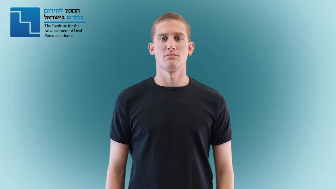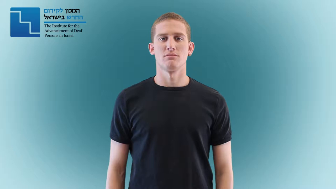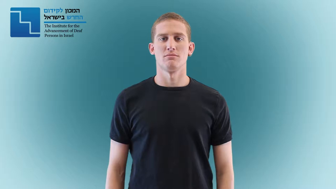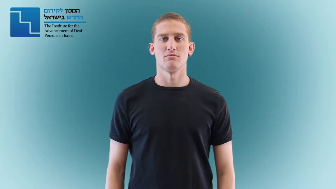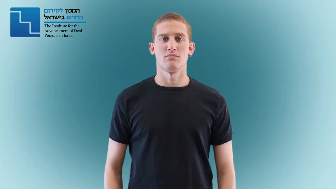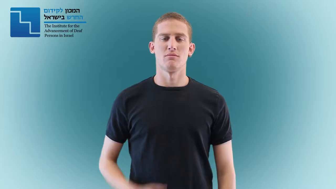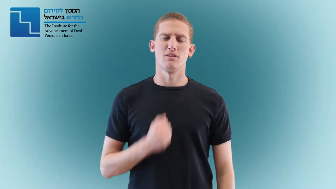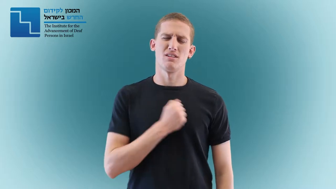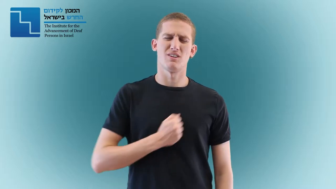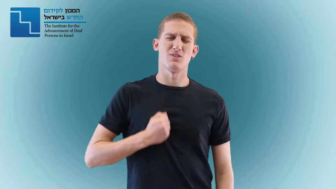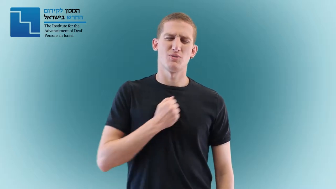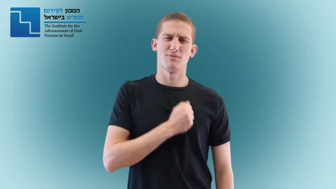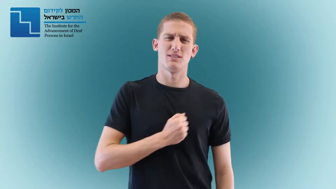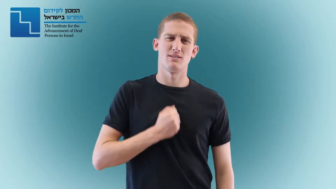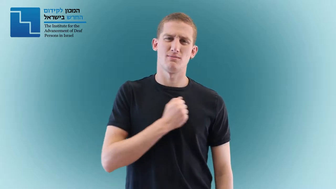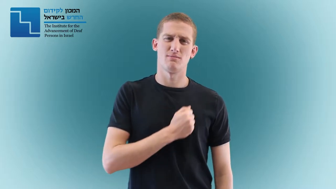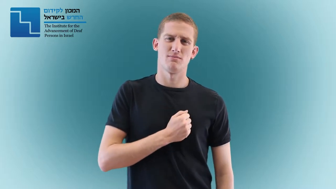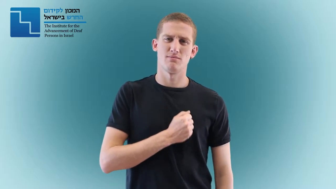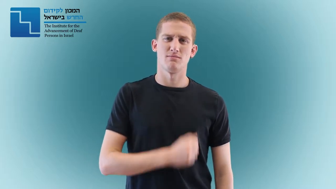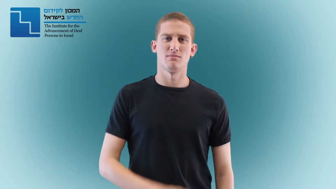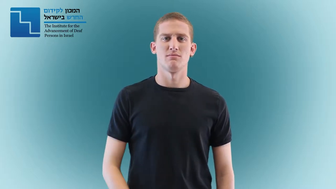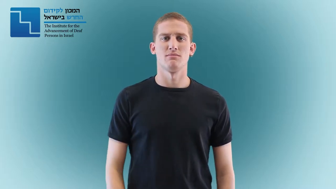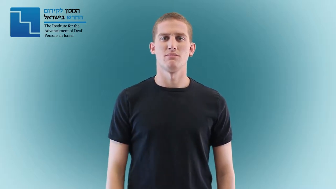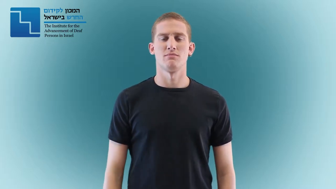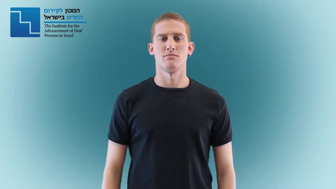תנחומים / אבל